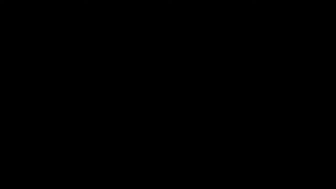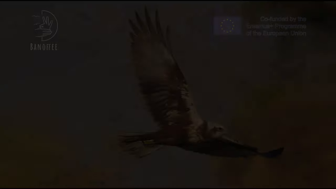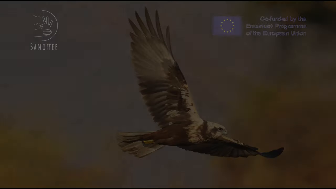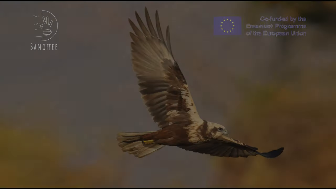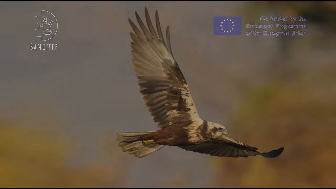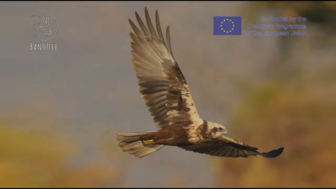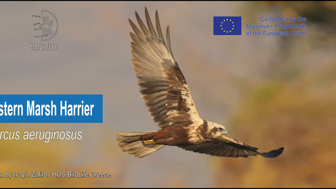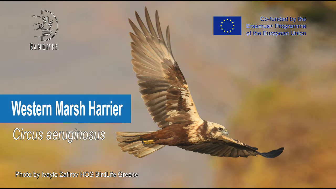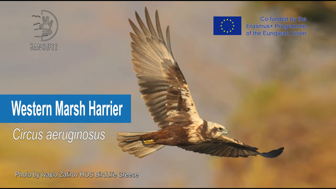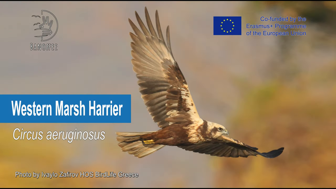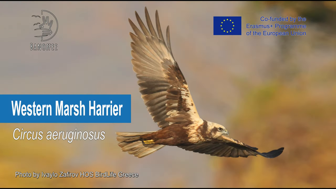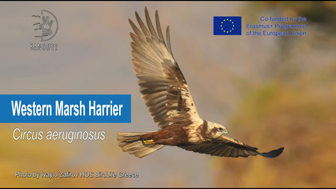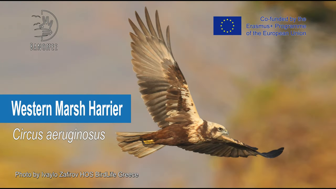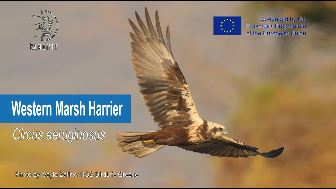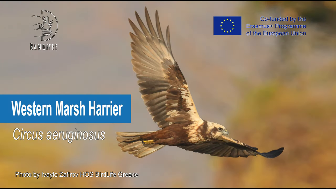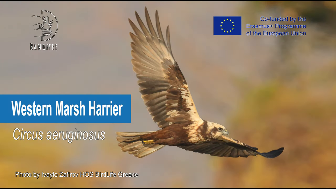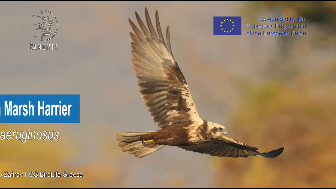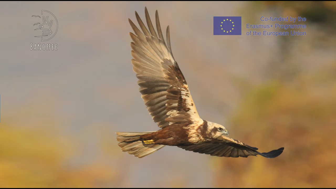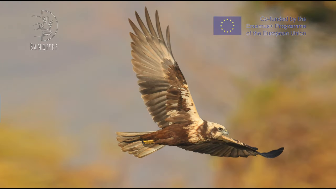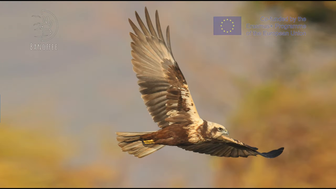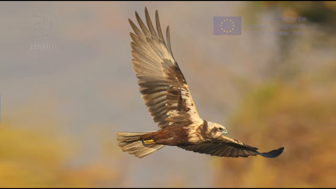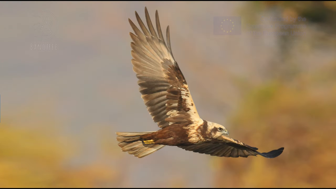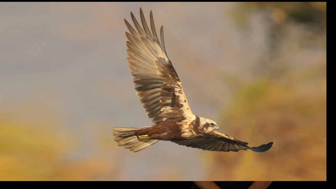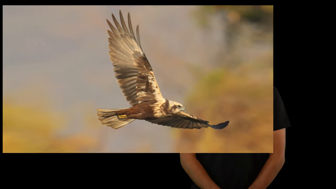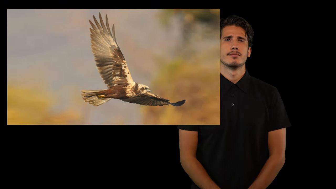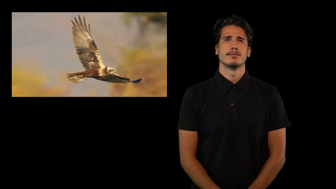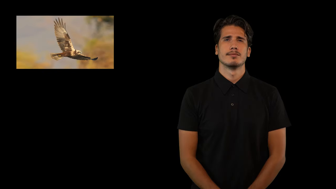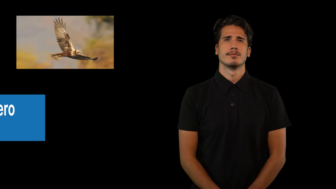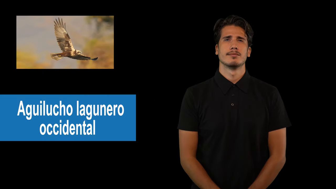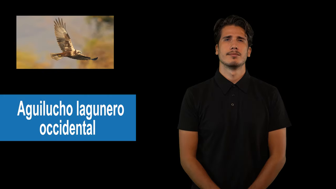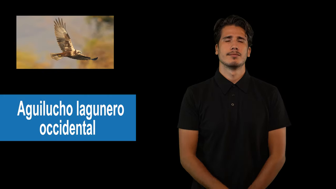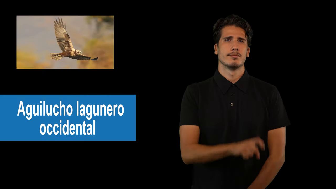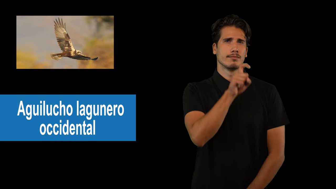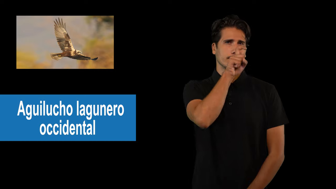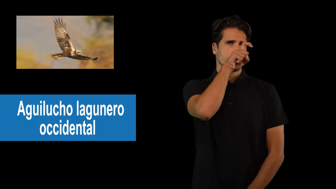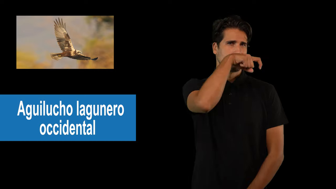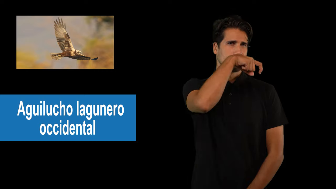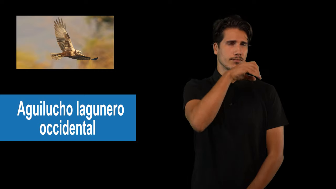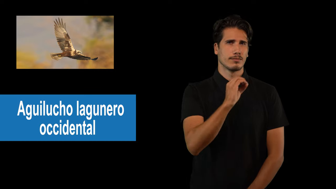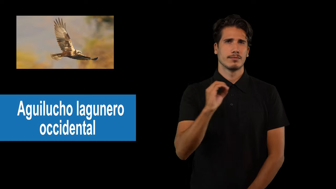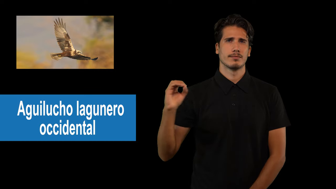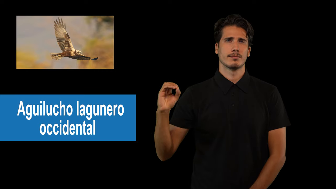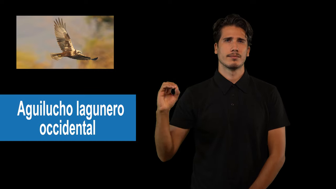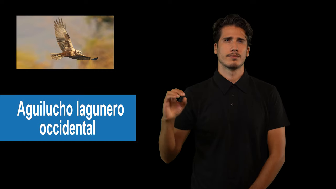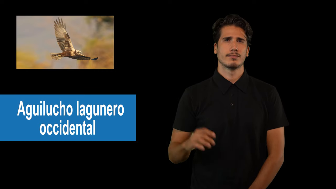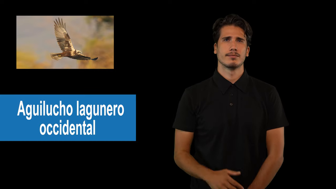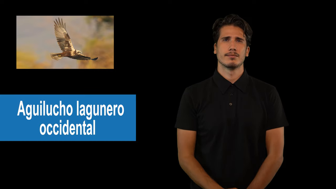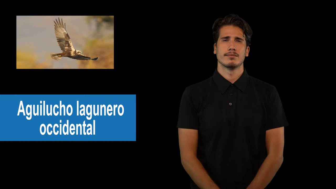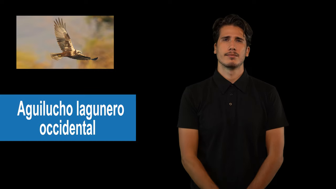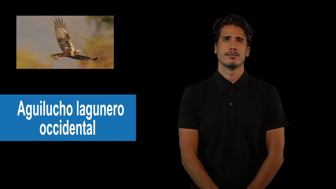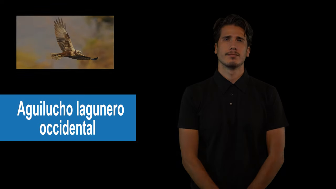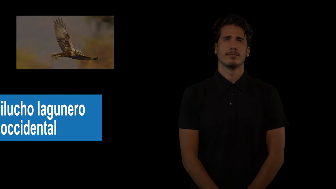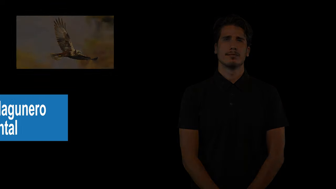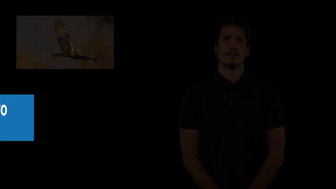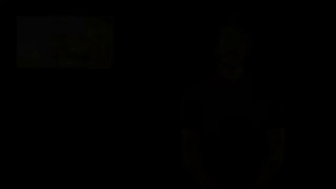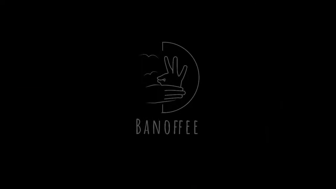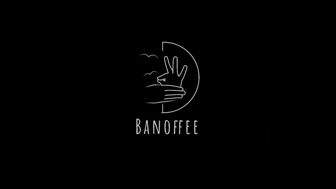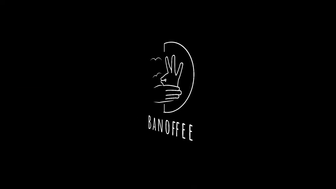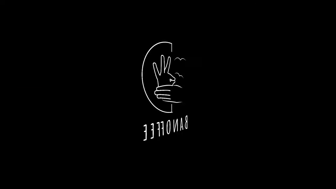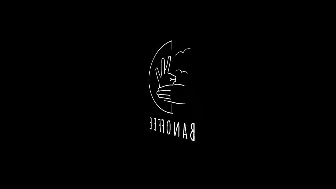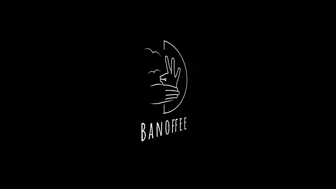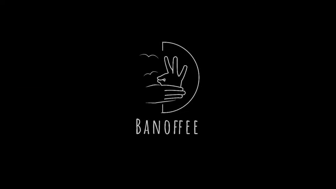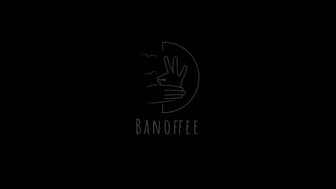Aguilucho lagunero occidental